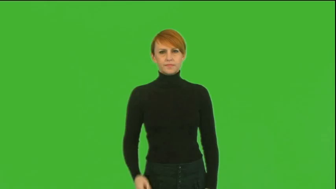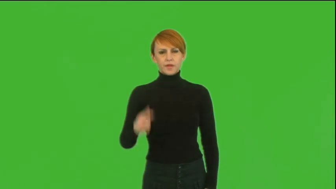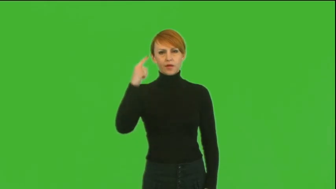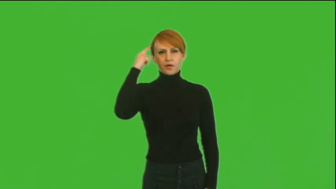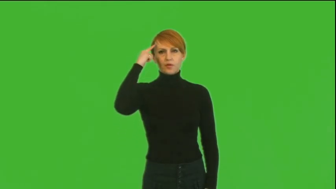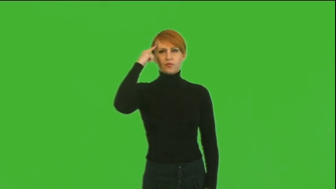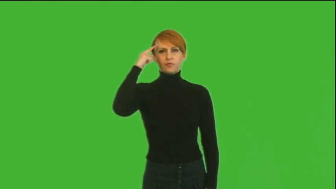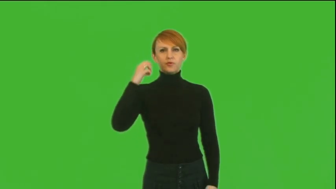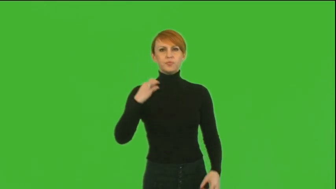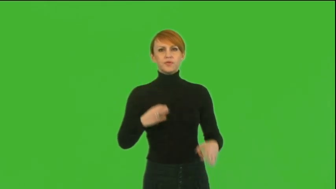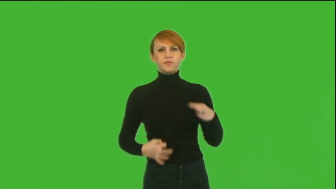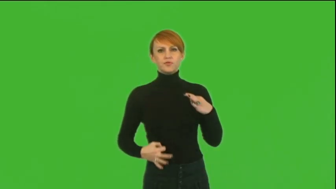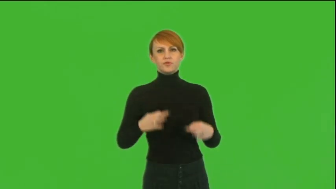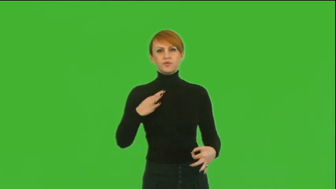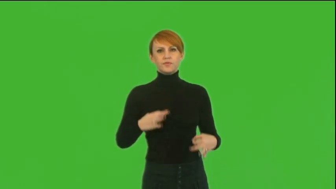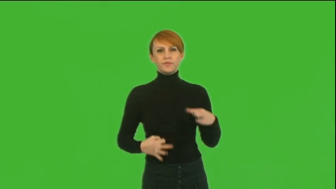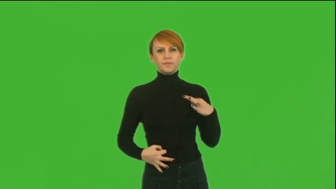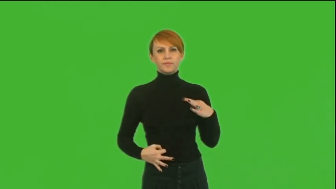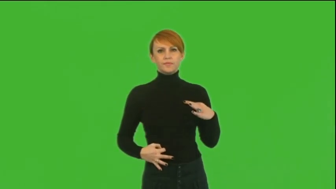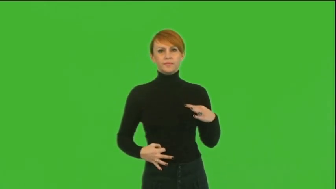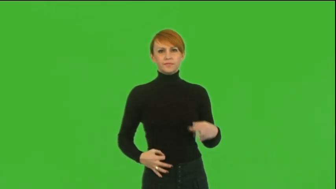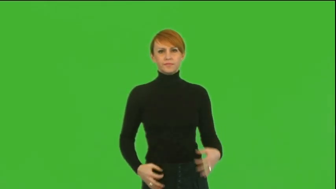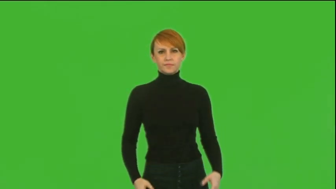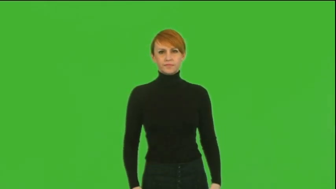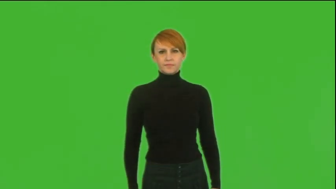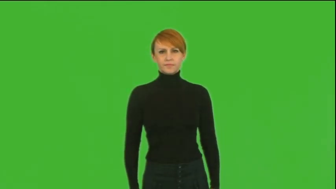wątpliwość